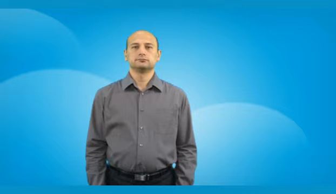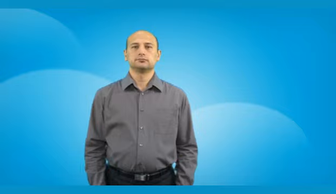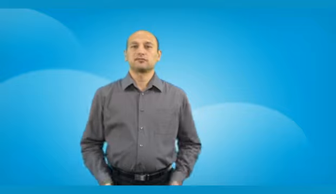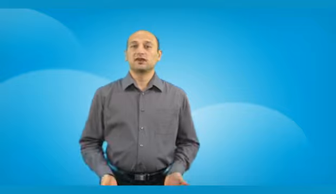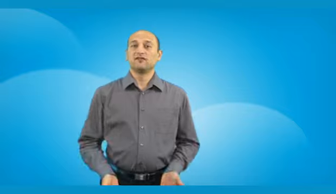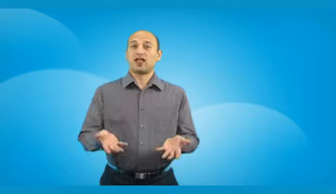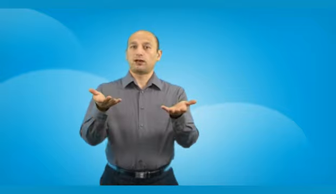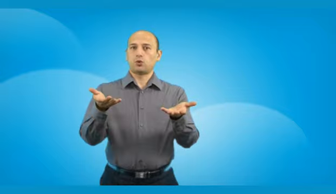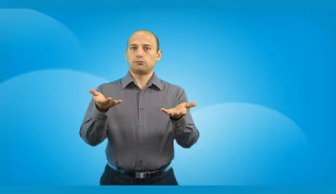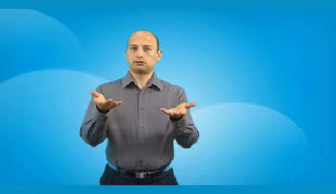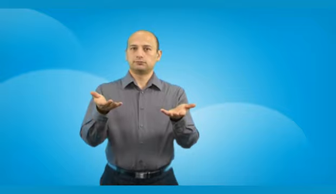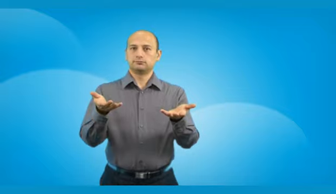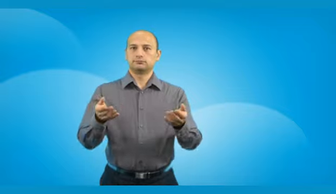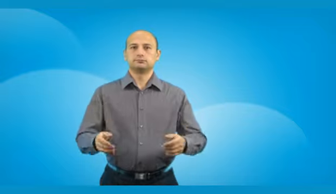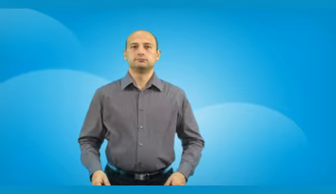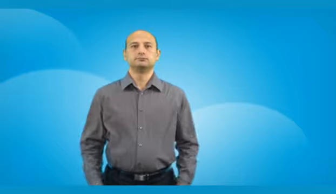Feldob valamit